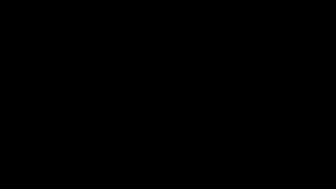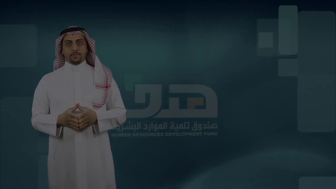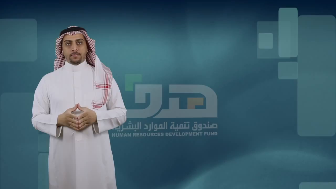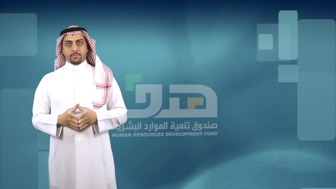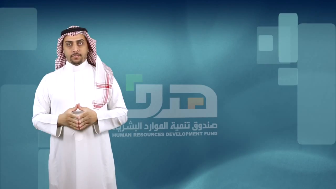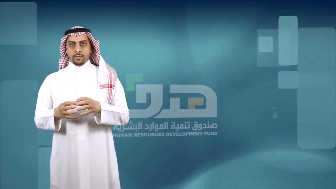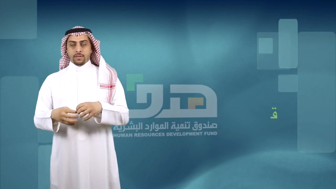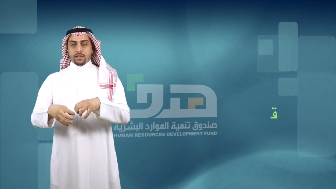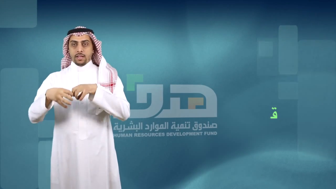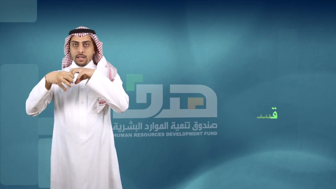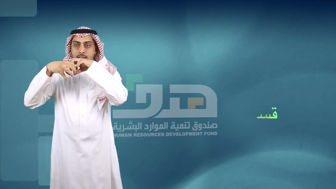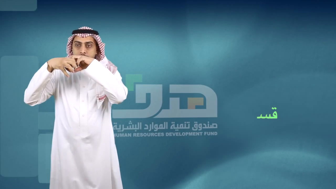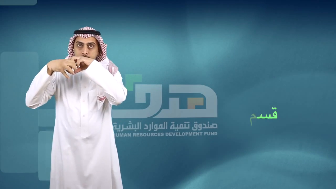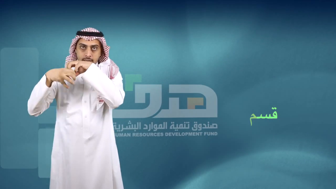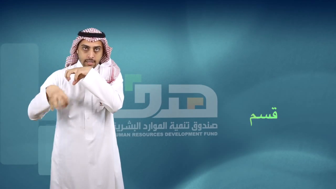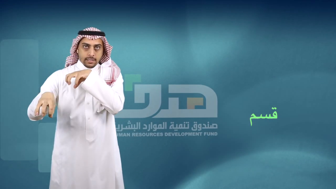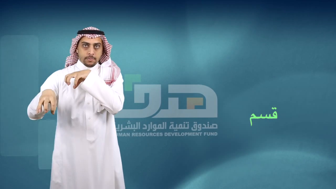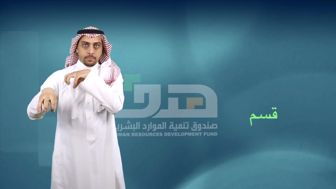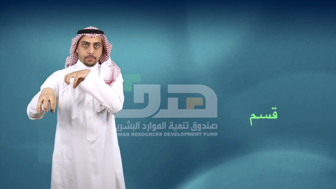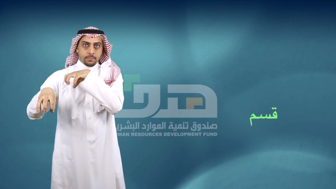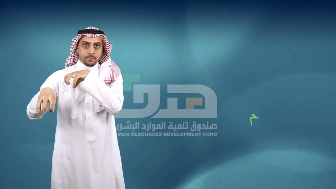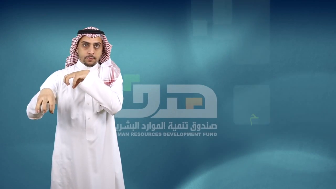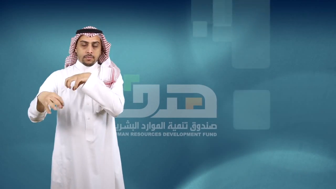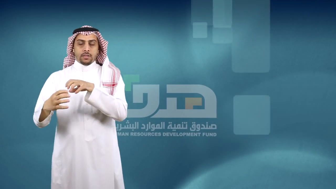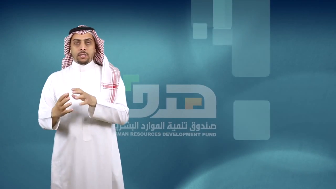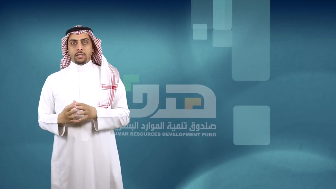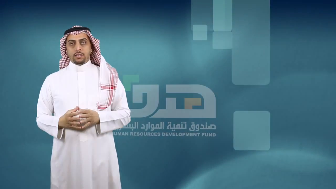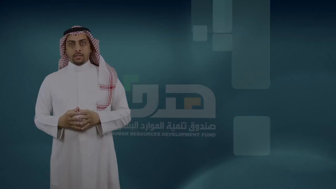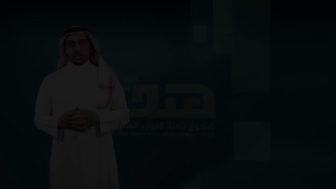قسم